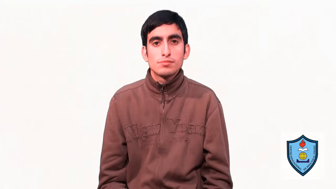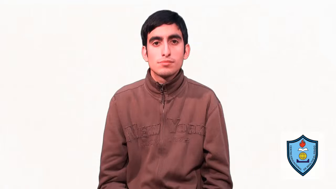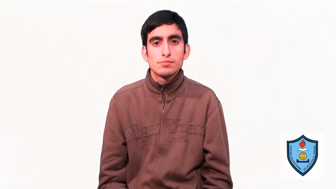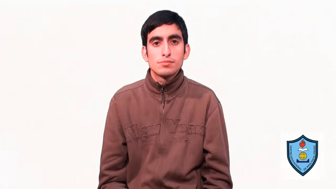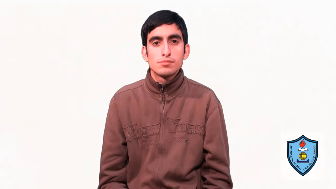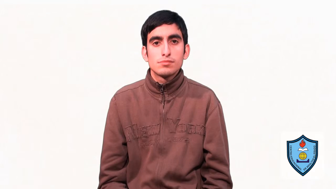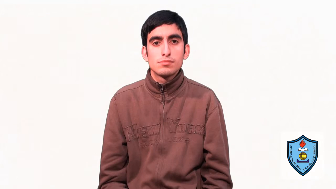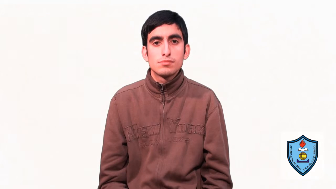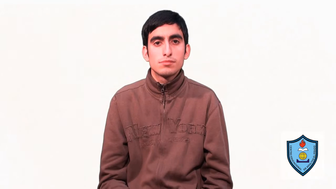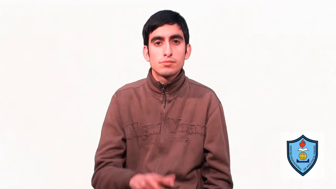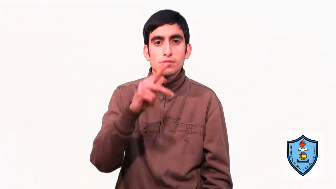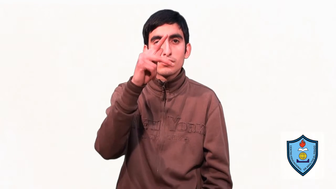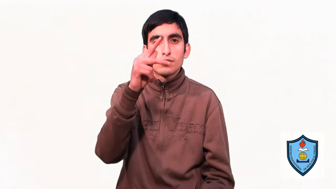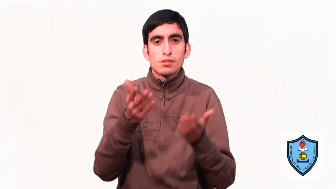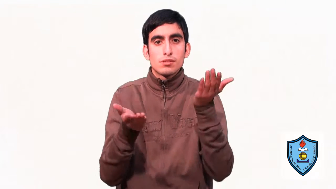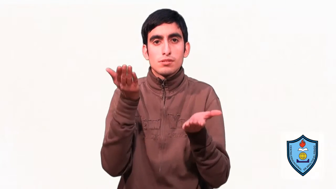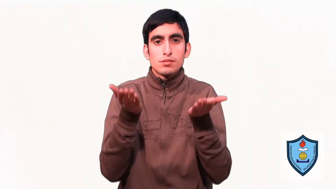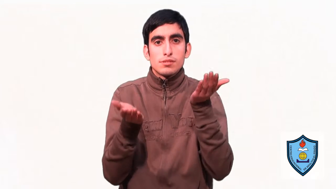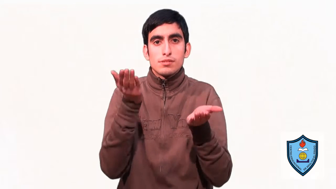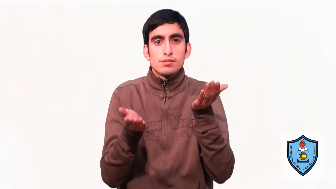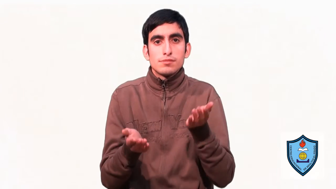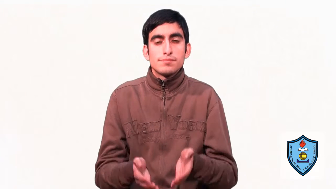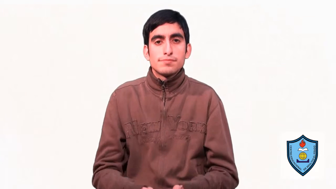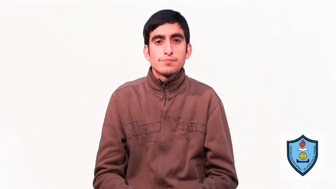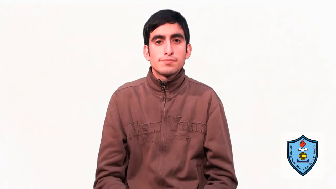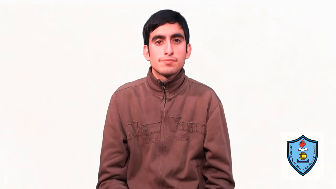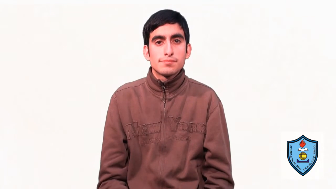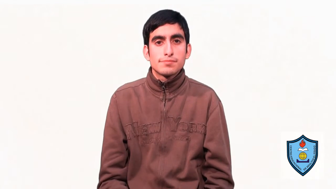kilo